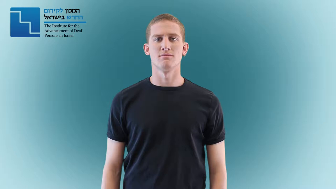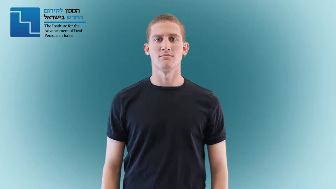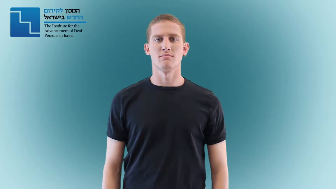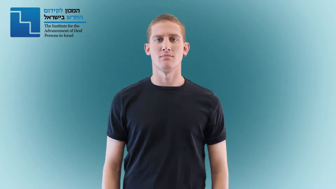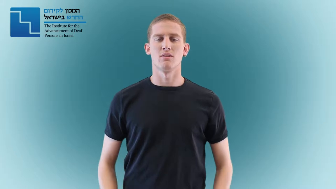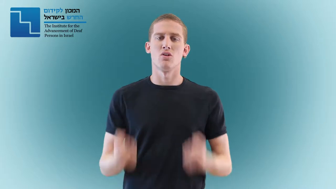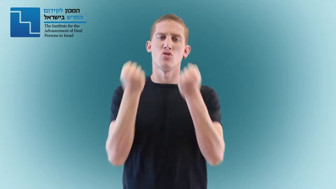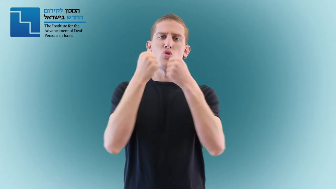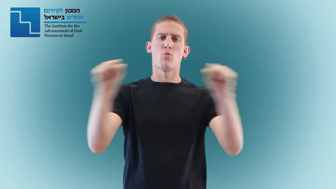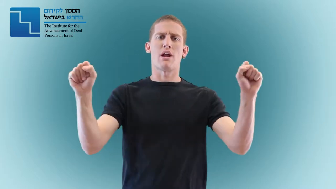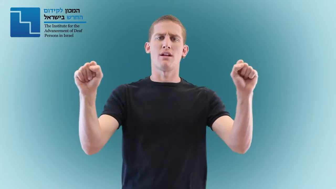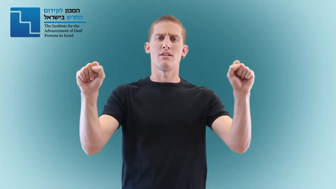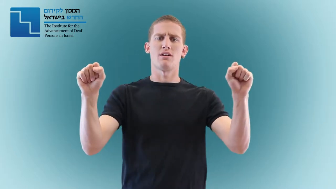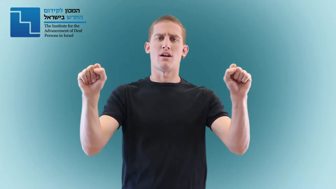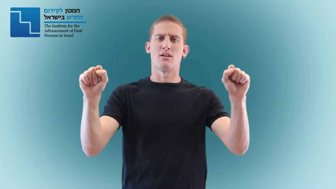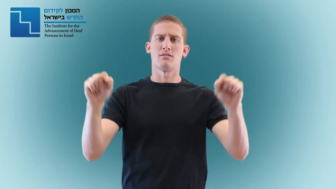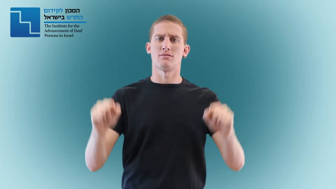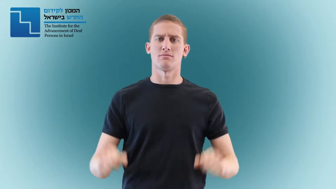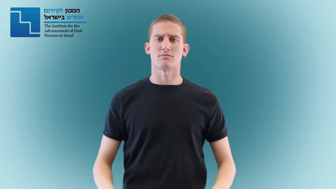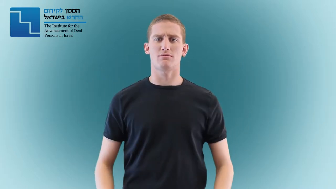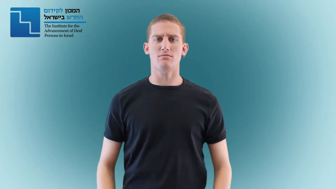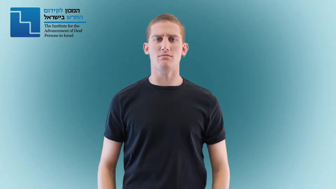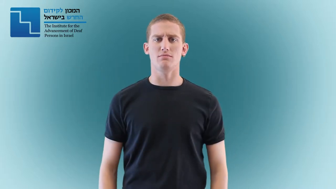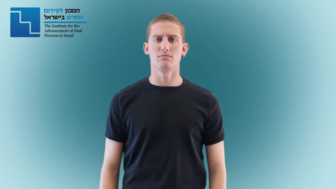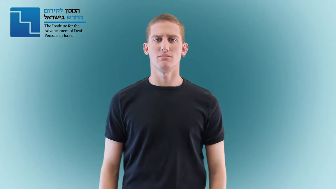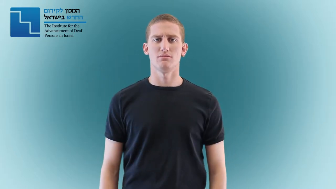דמוקרטיה